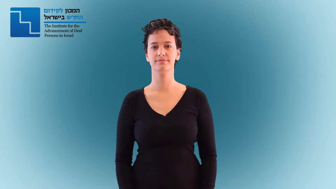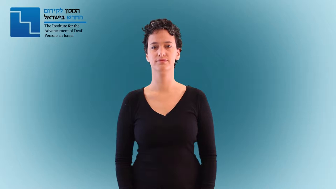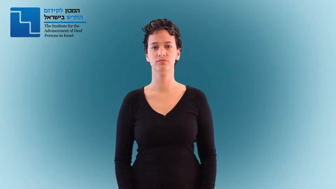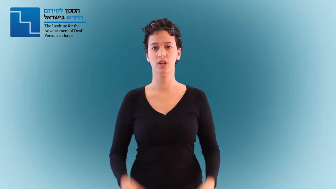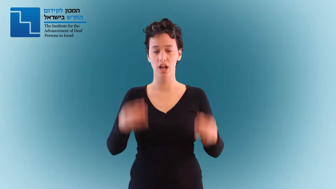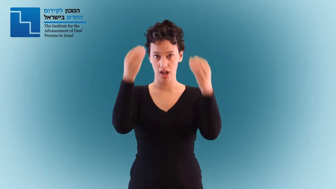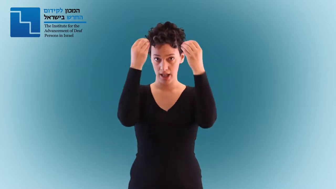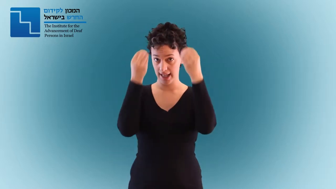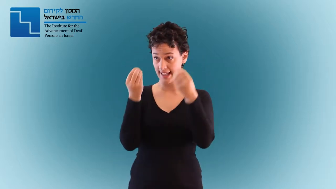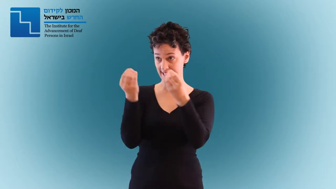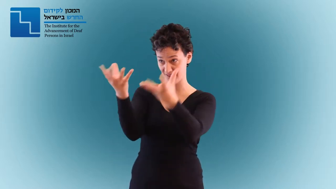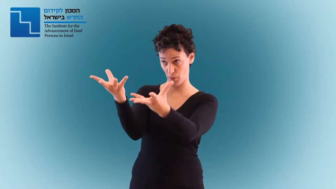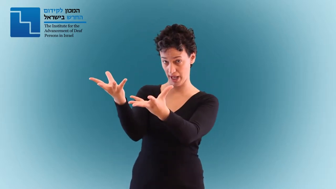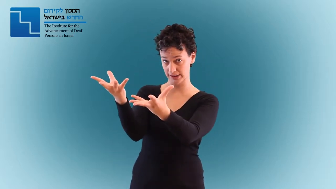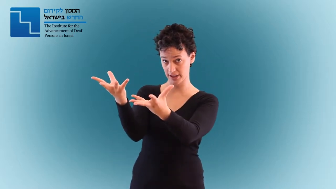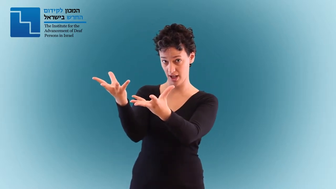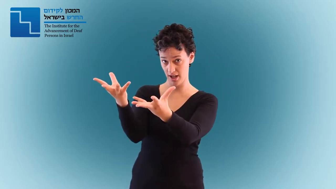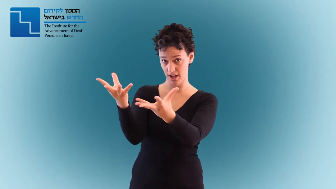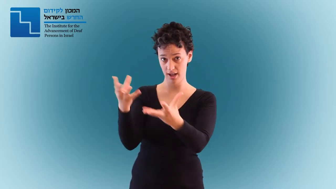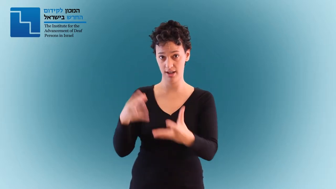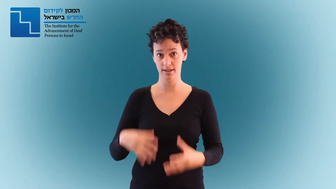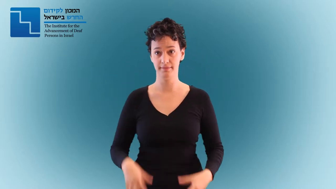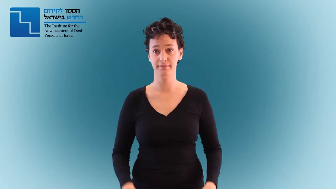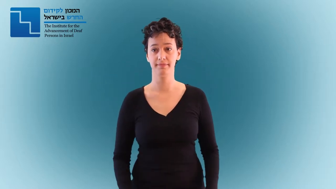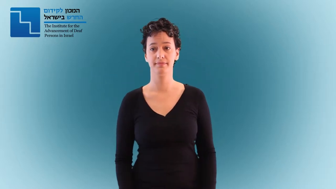אינפורמציה / מידע